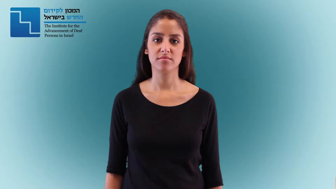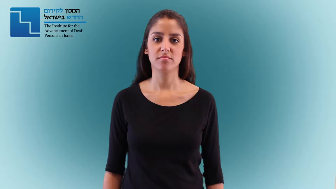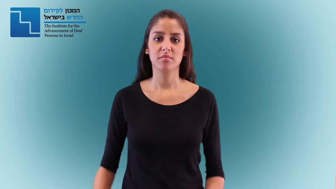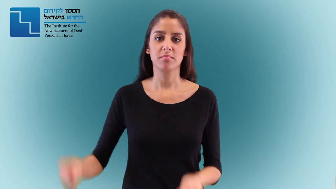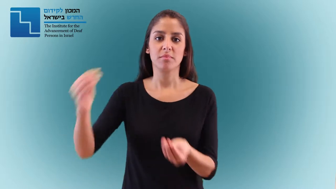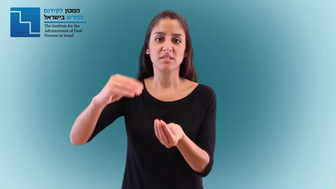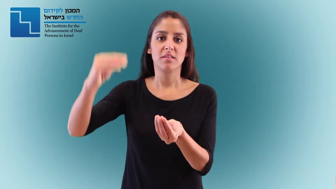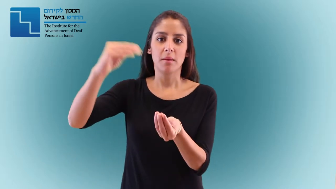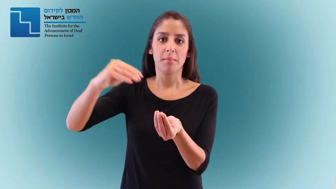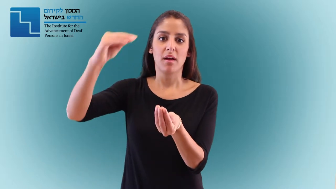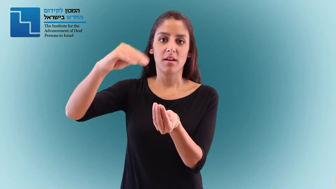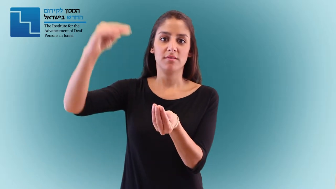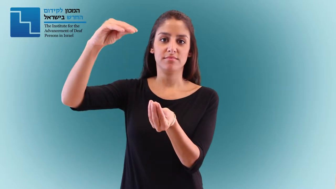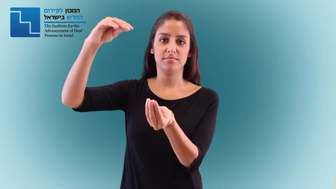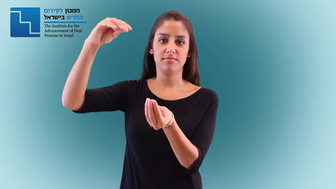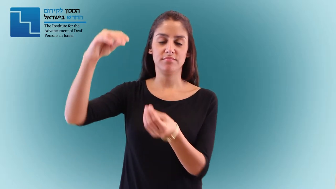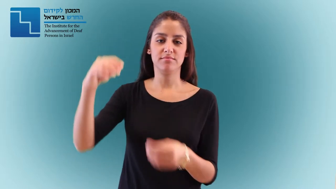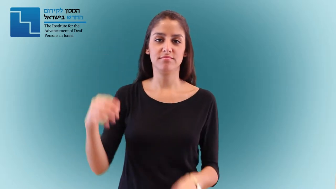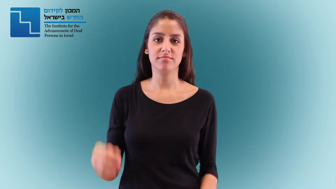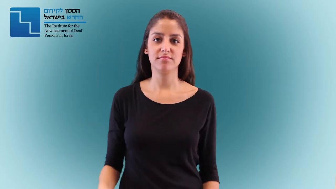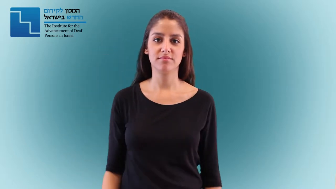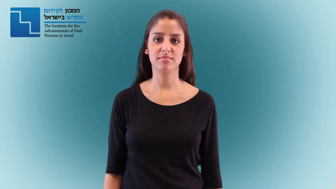להצטבר